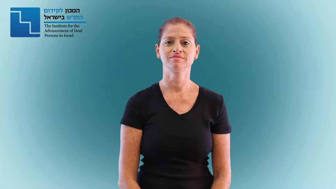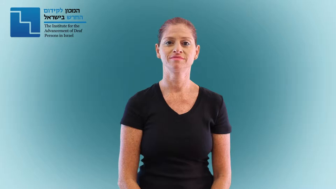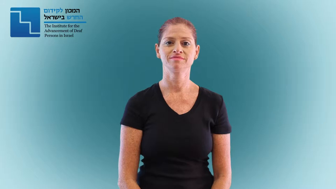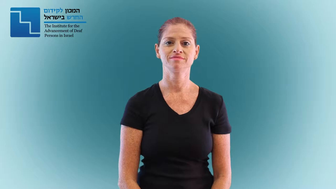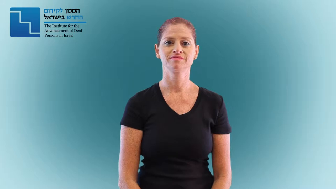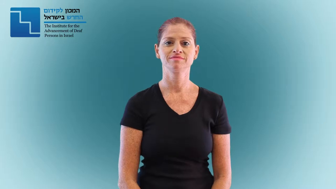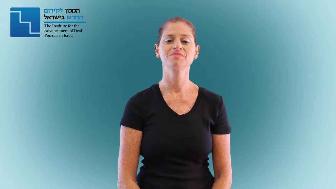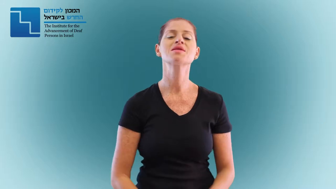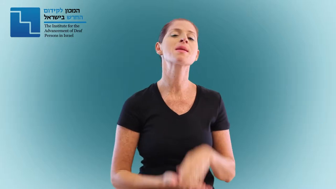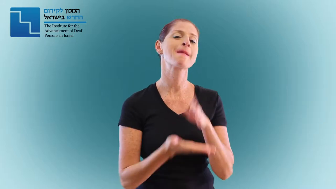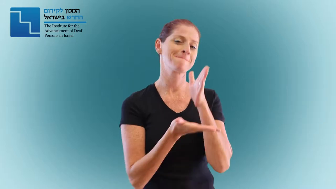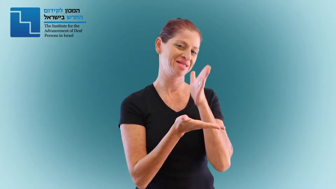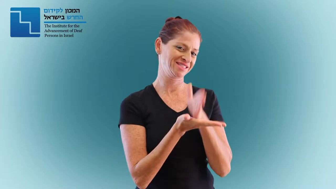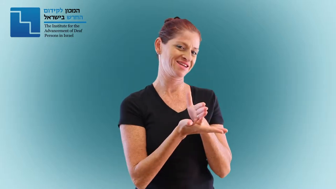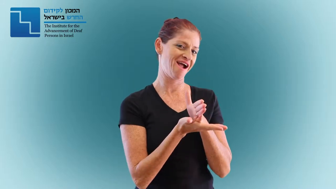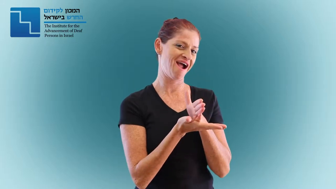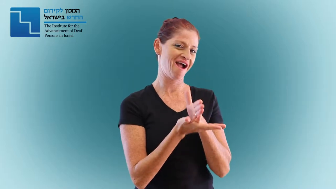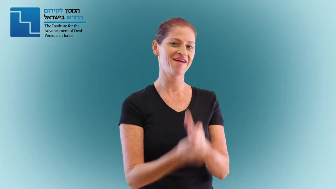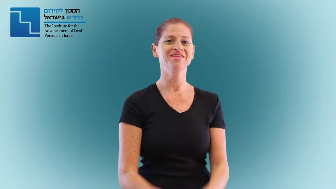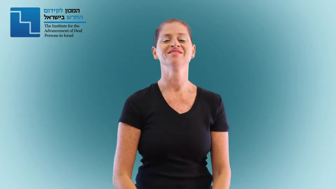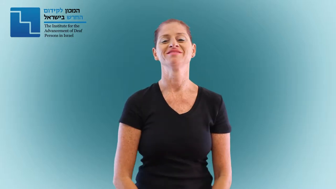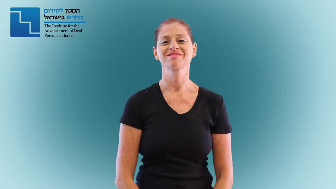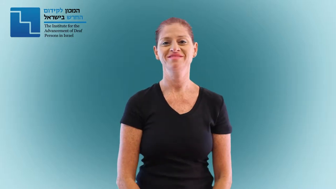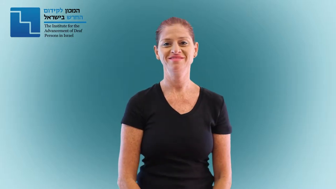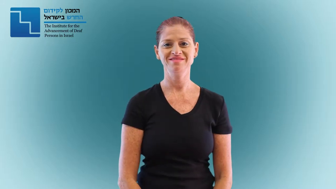אמצע